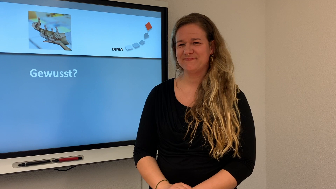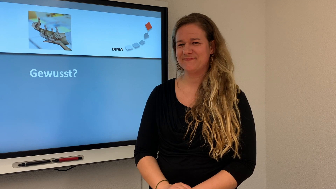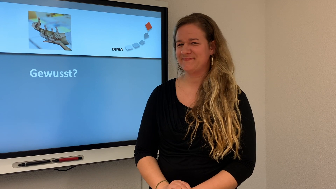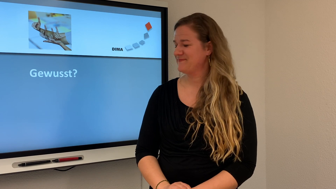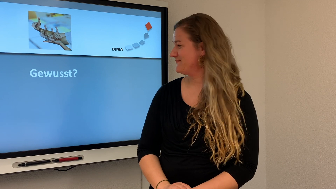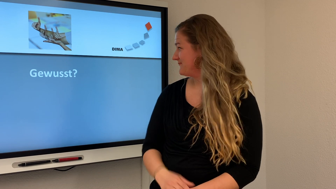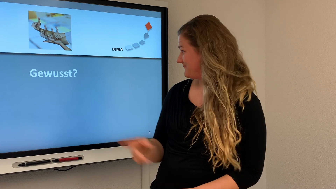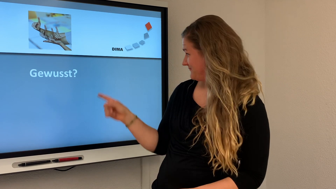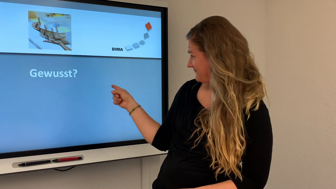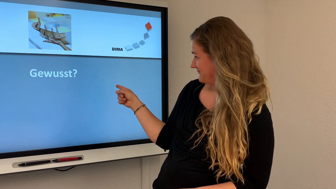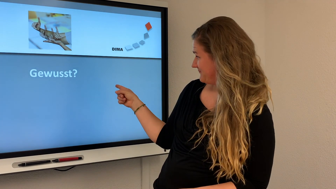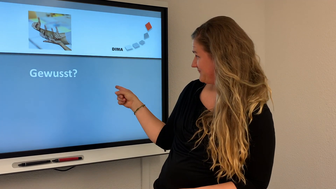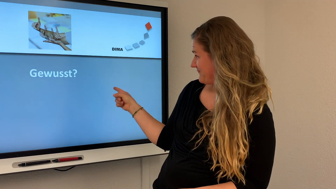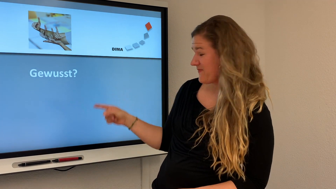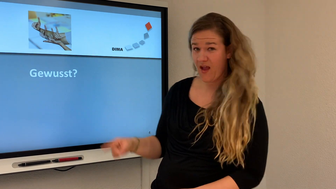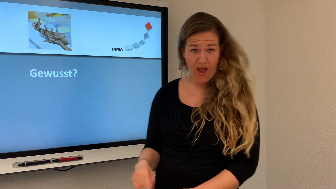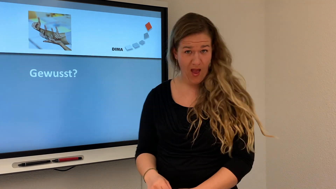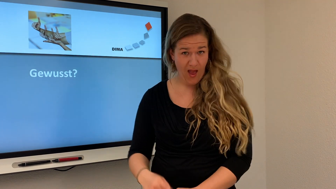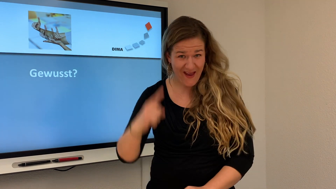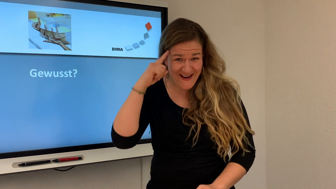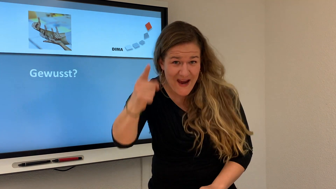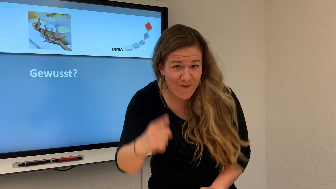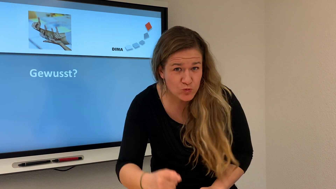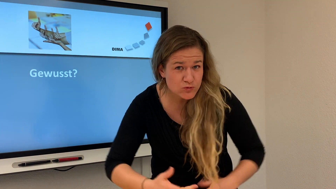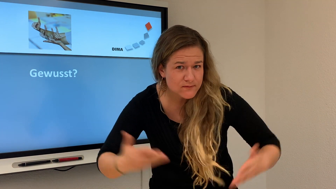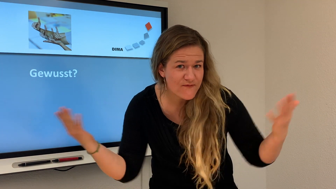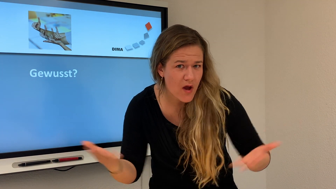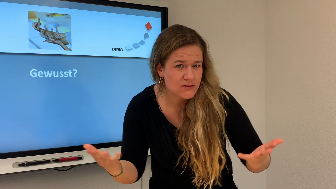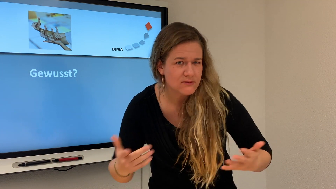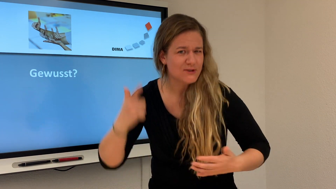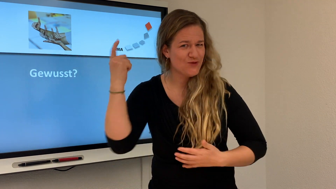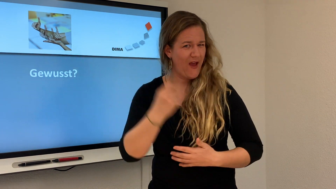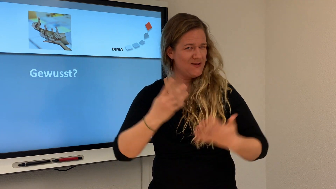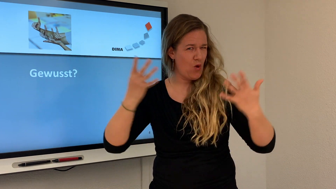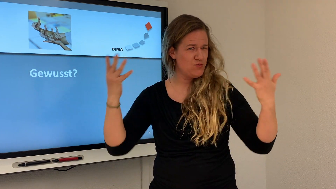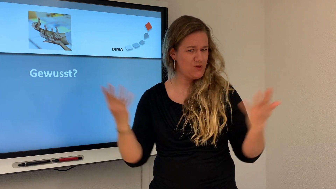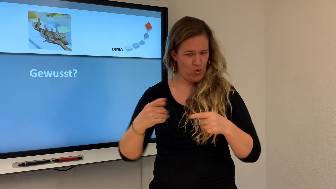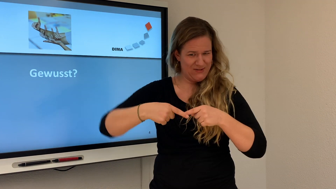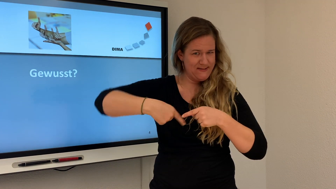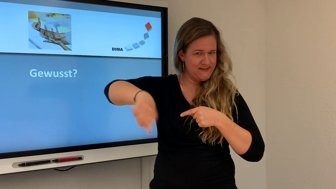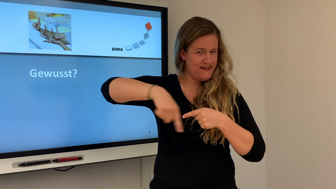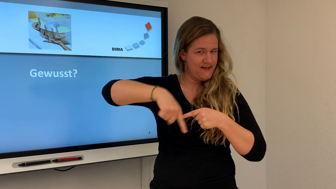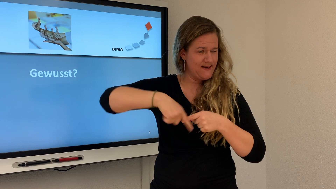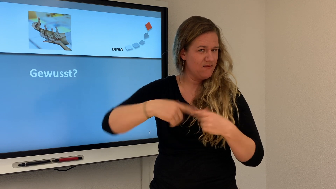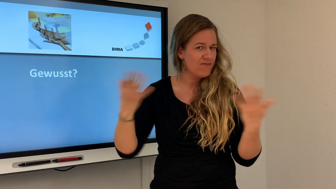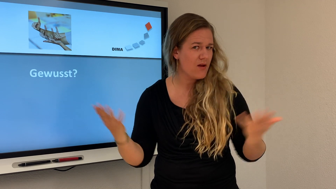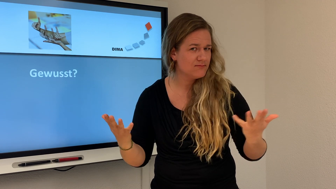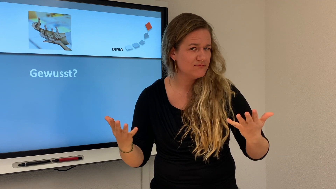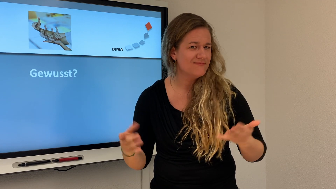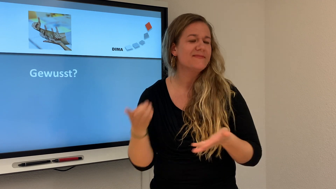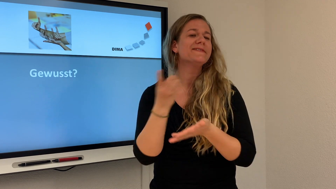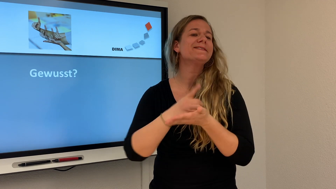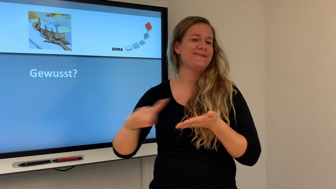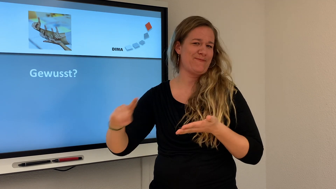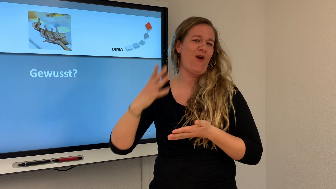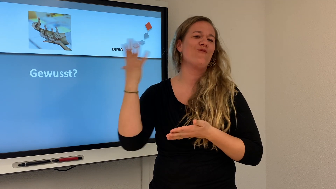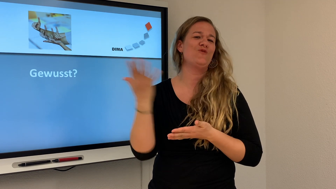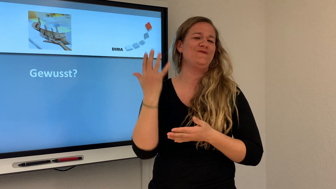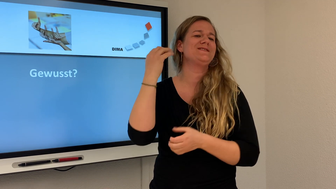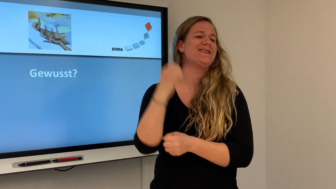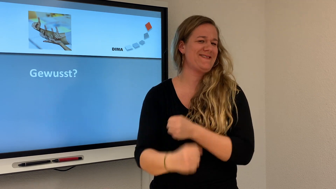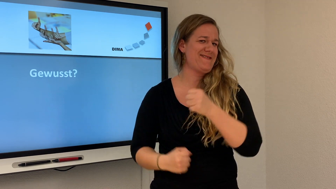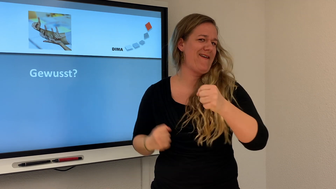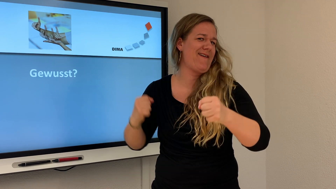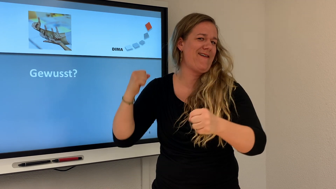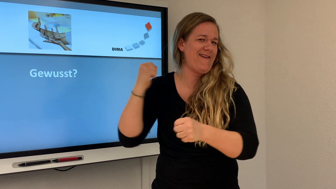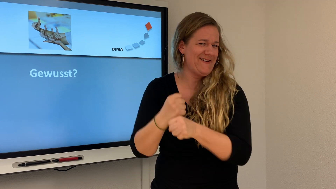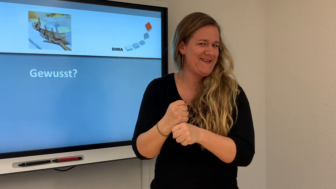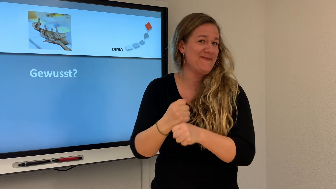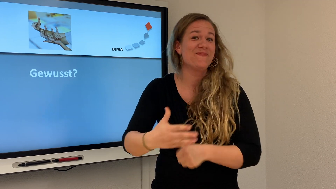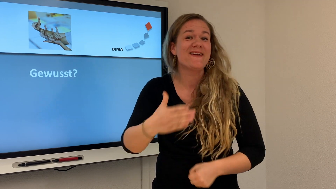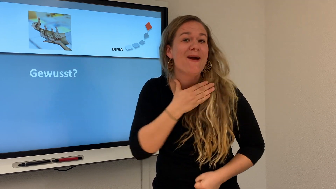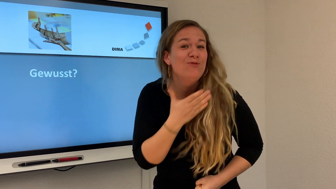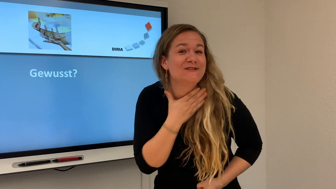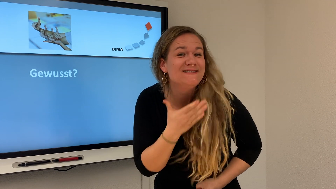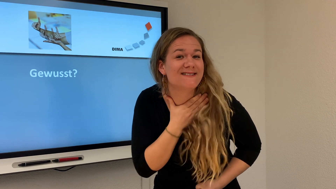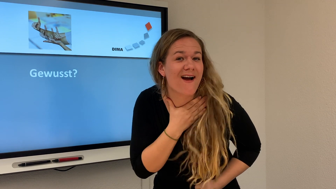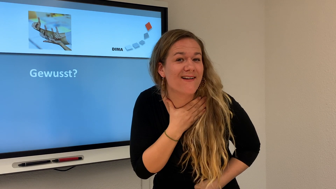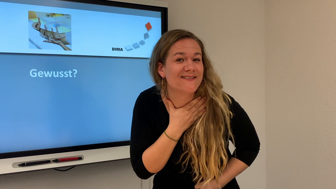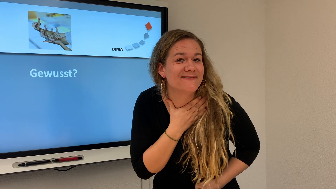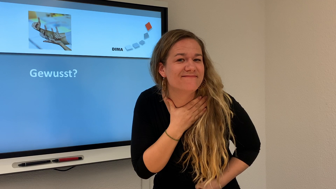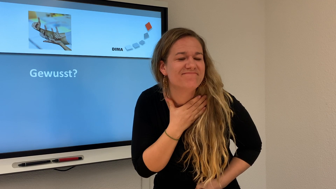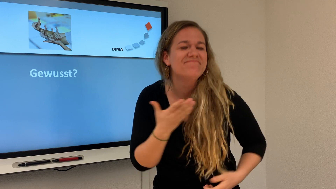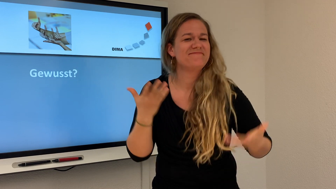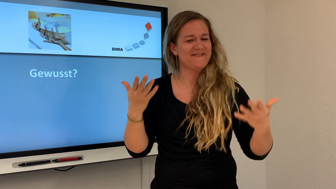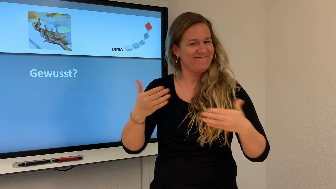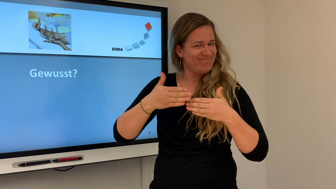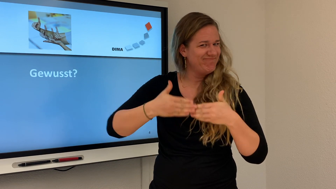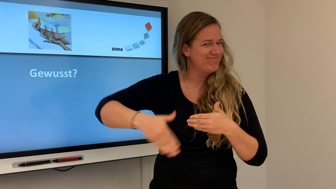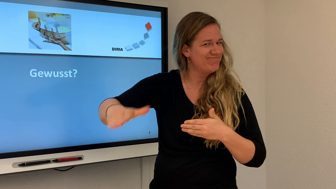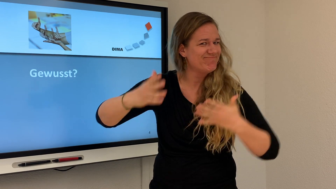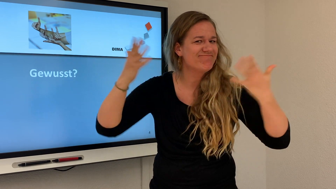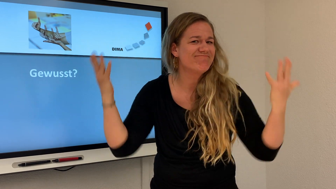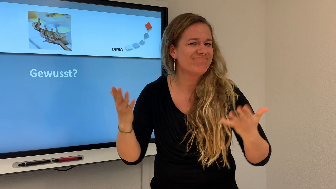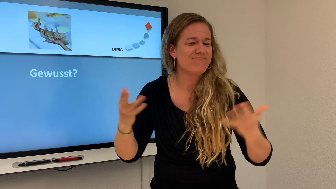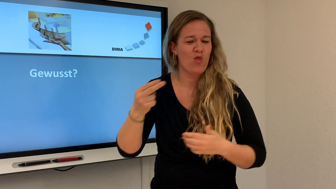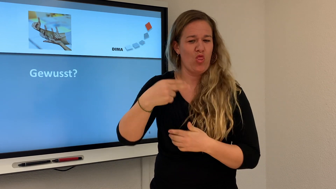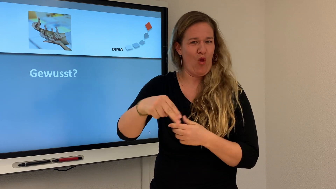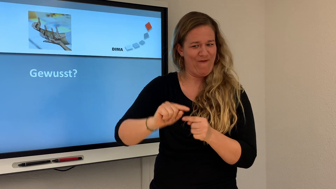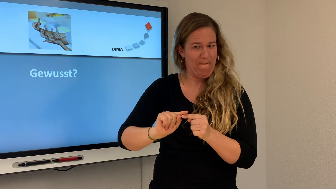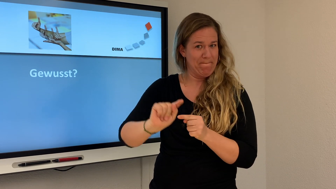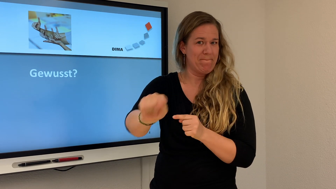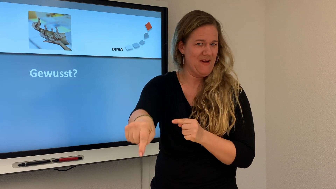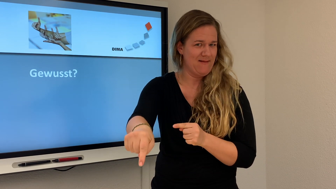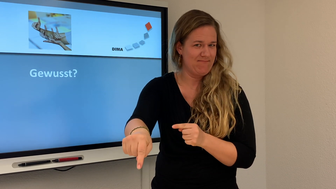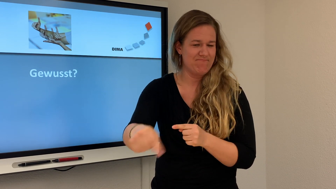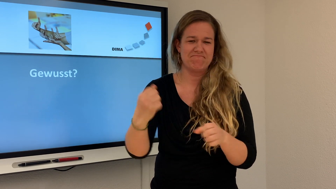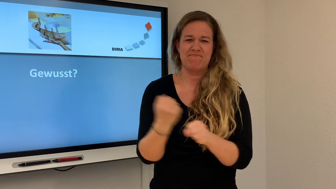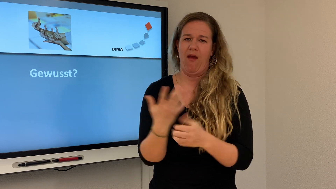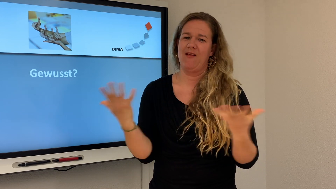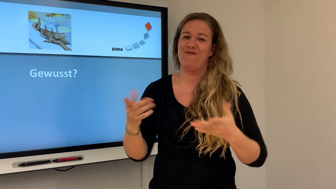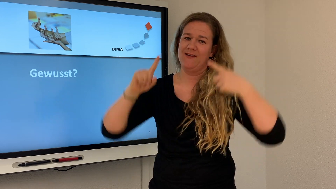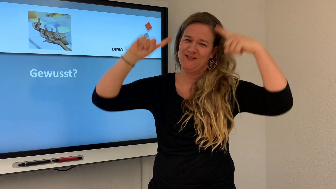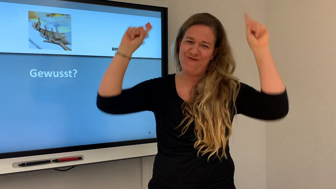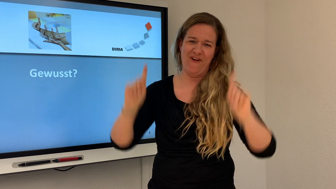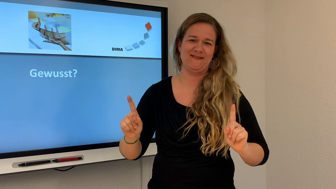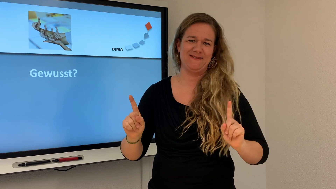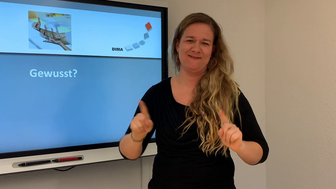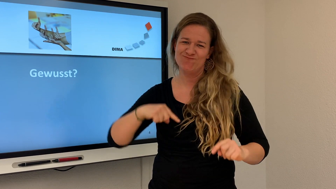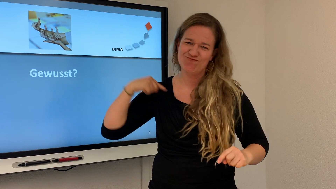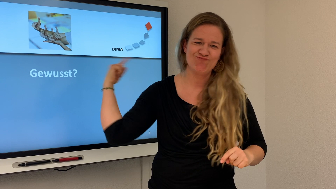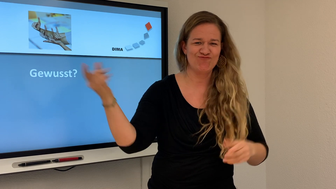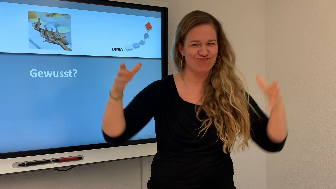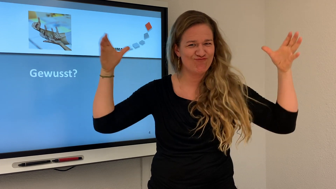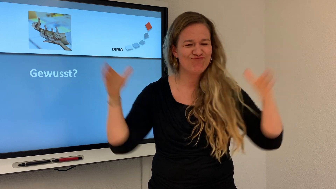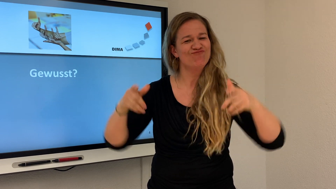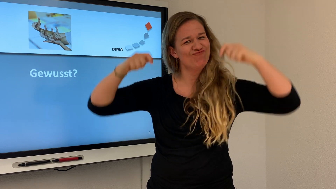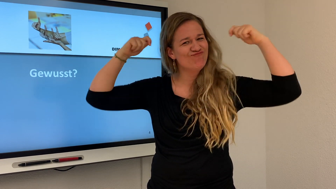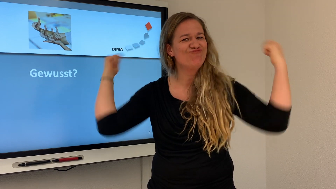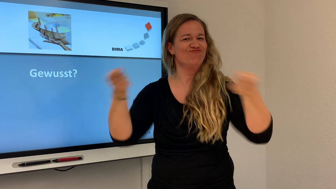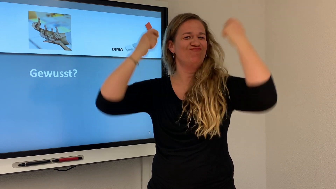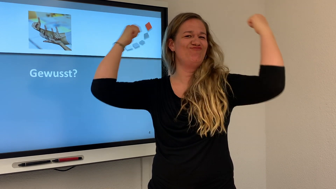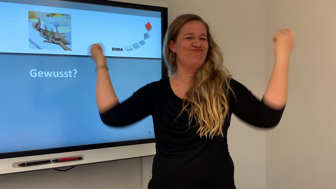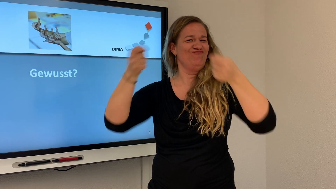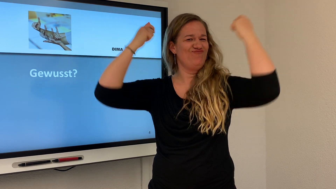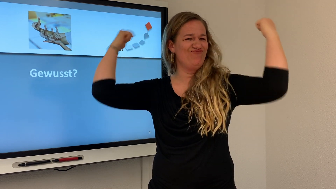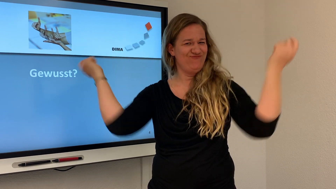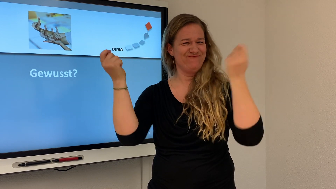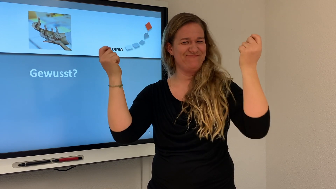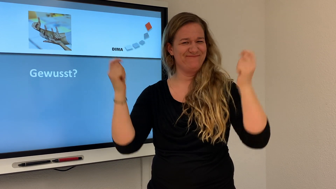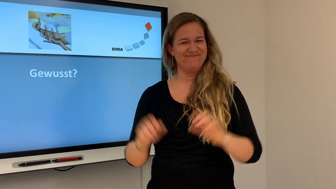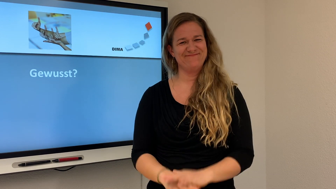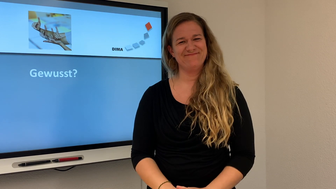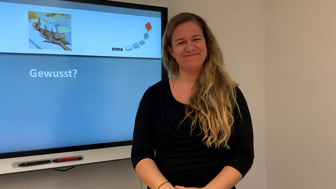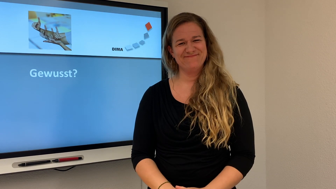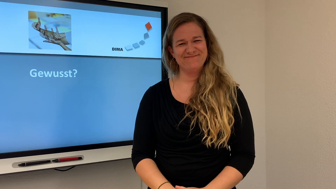Gewusst